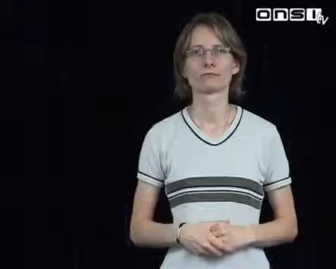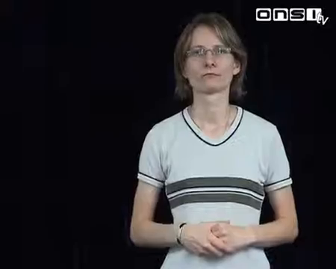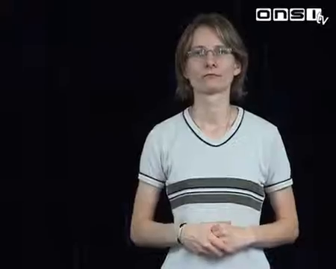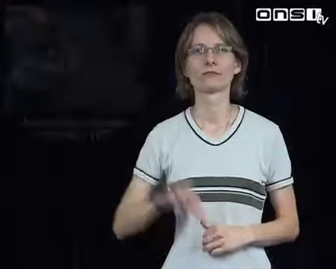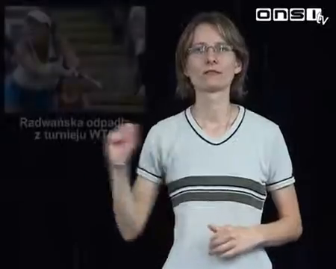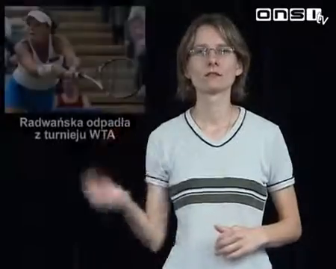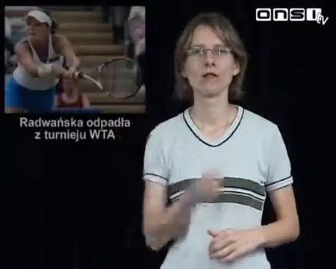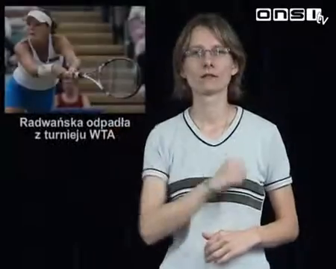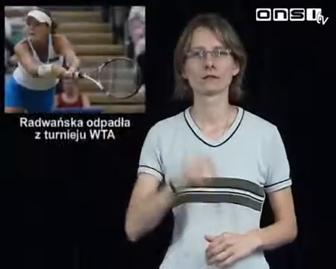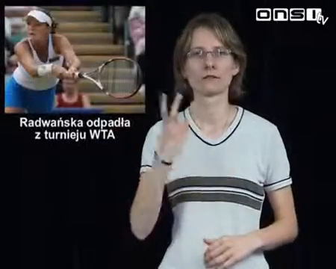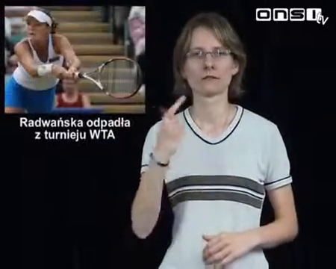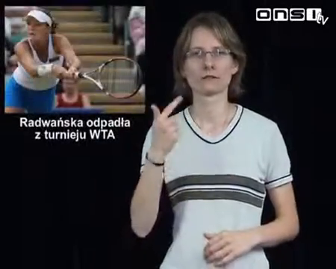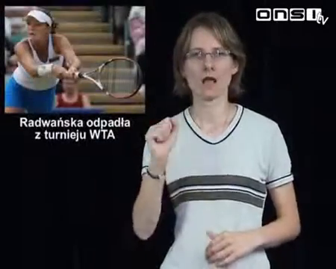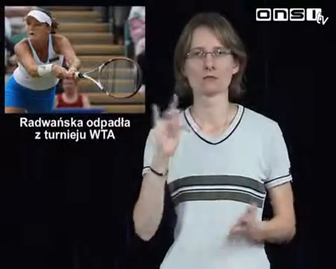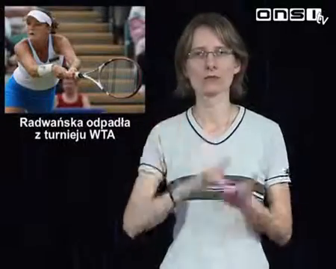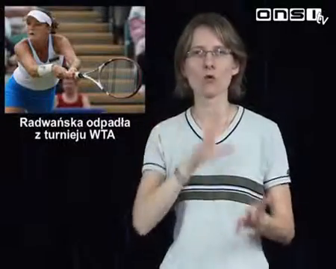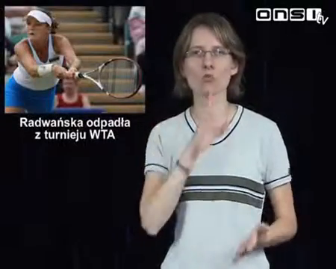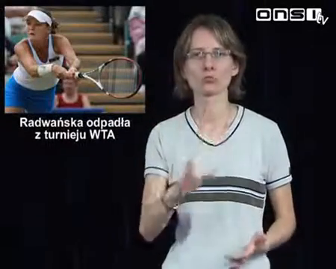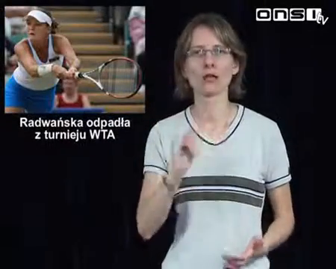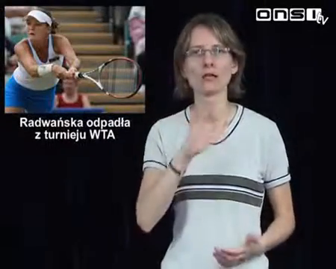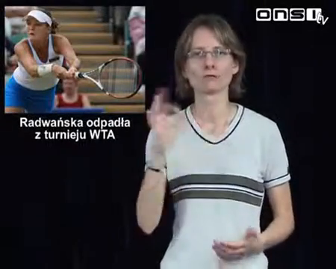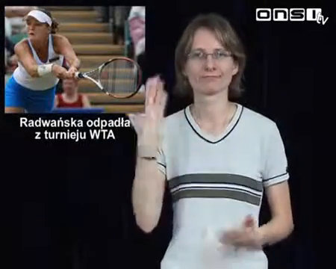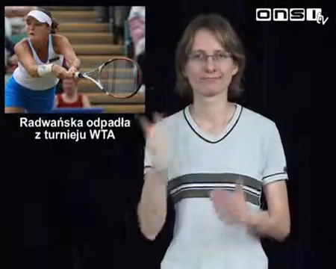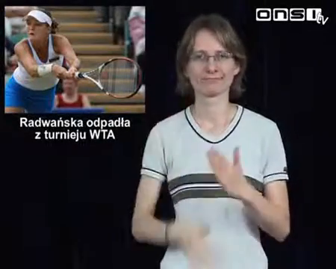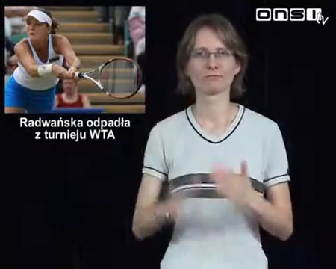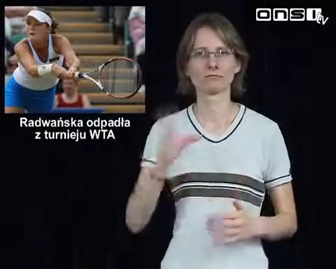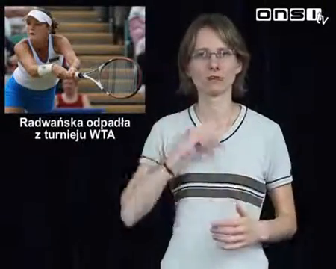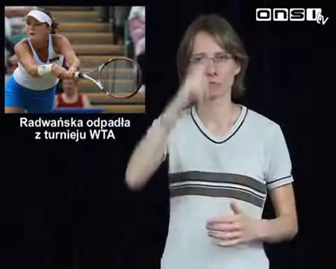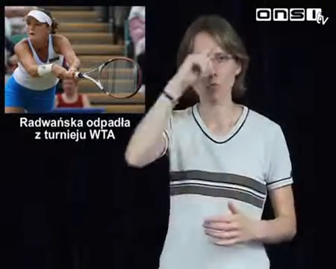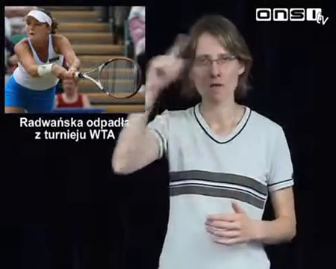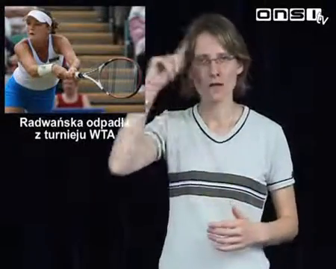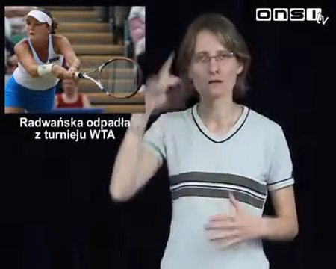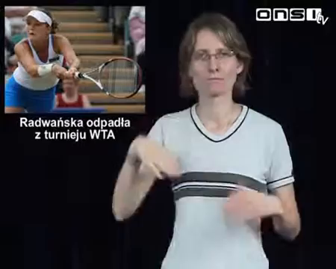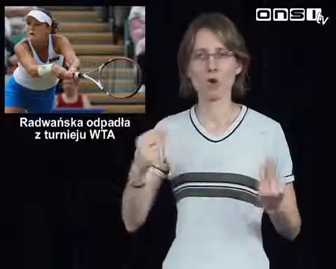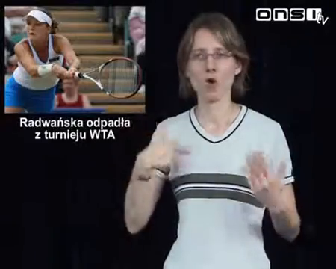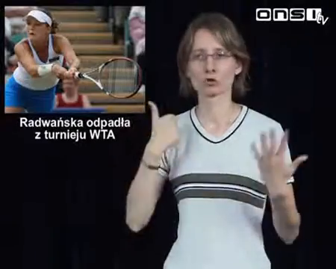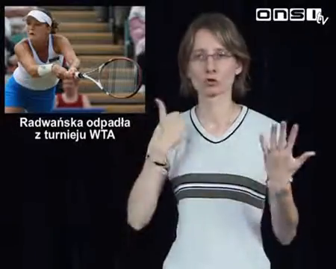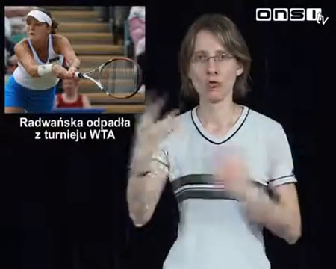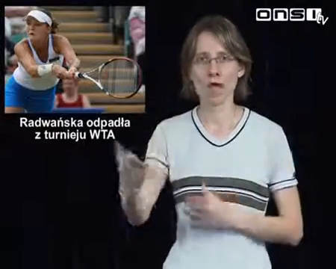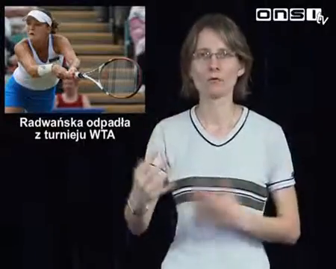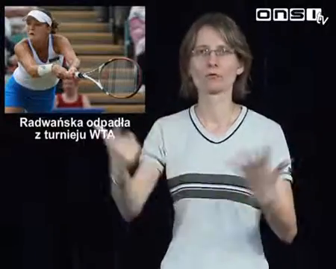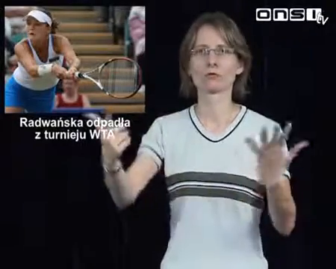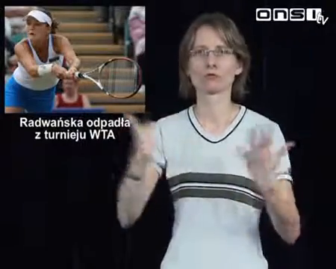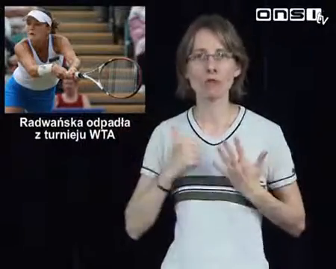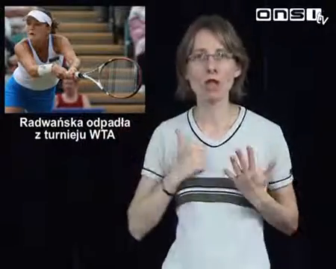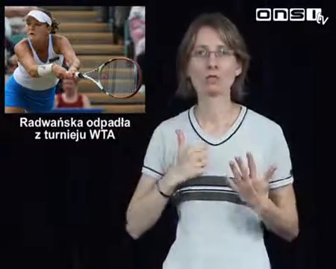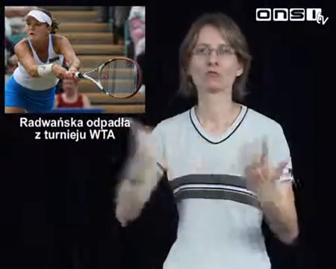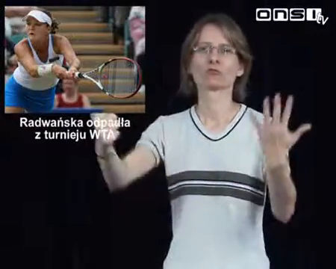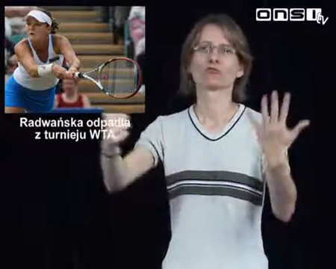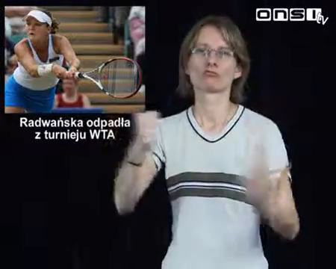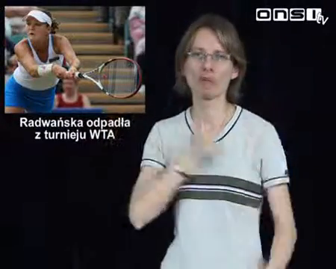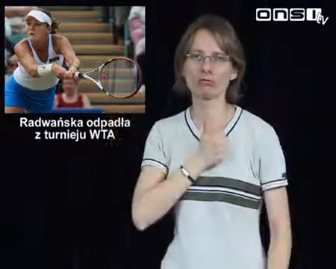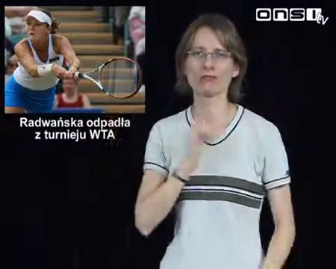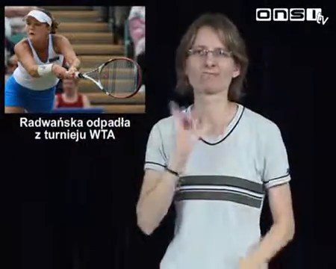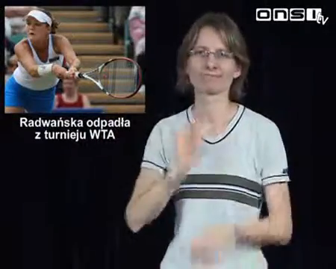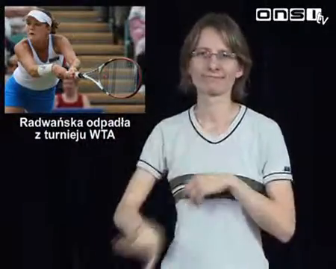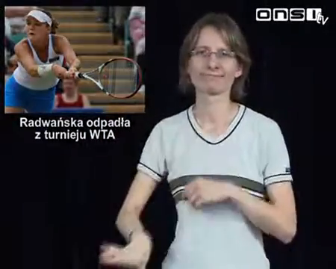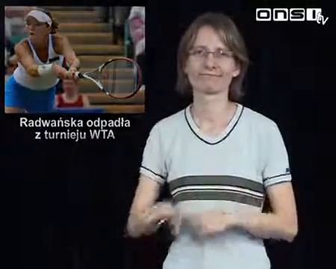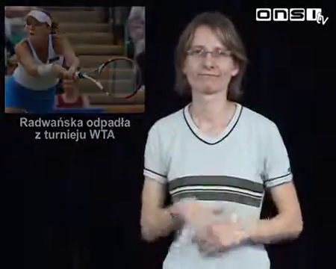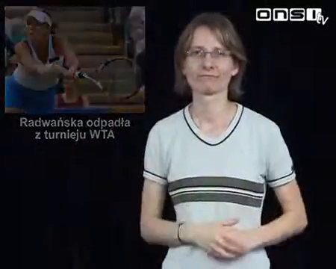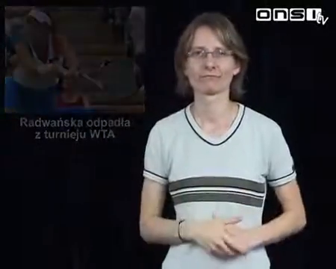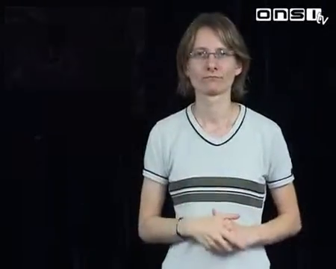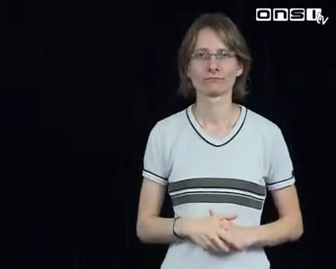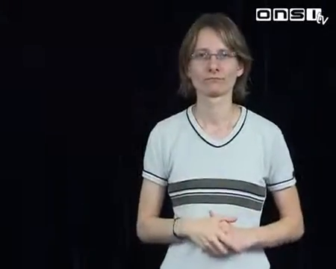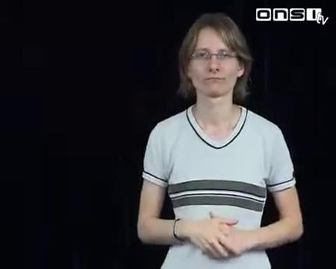Szarapowa niszczy, Radwańska odpada